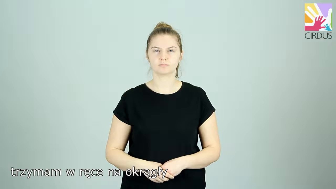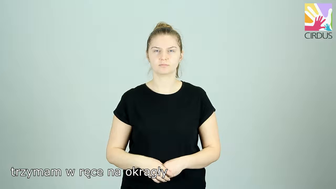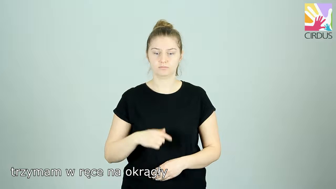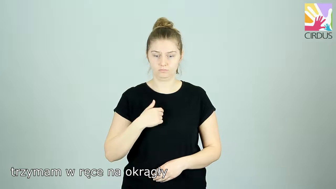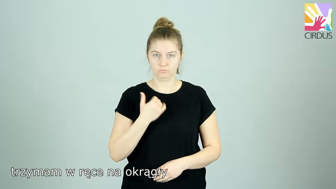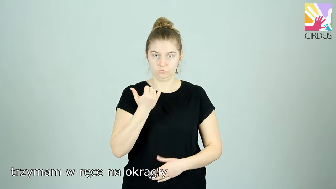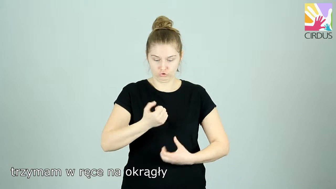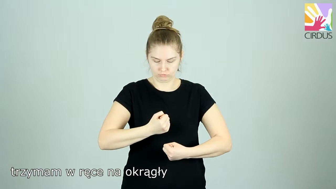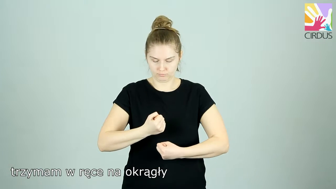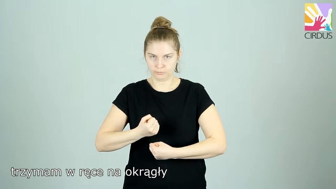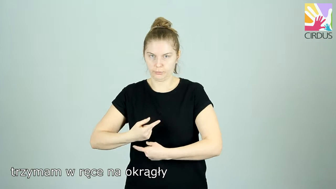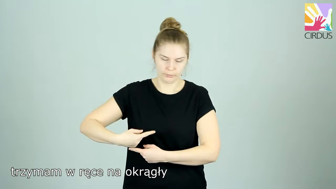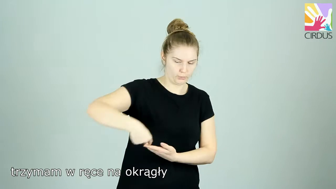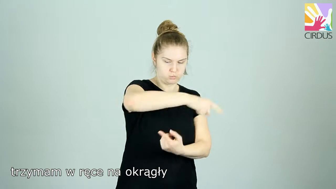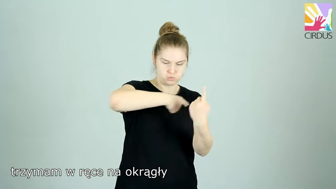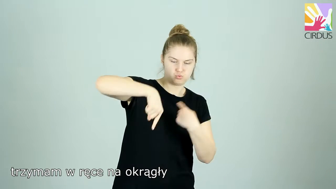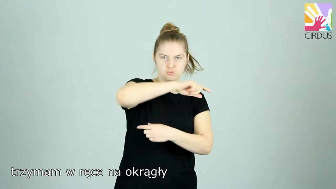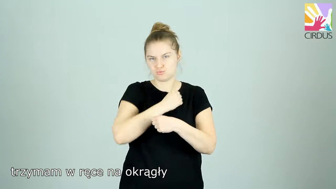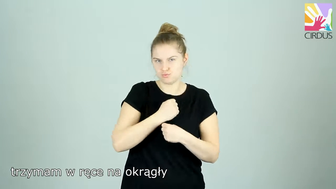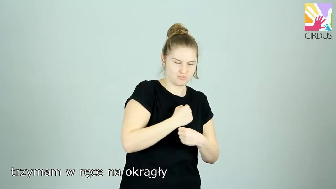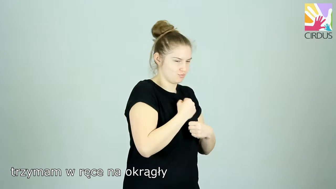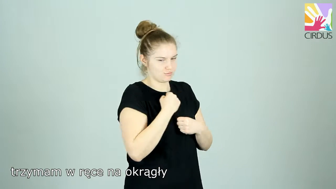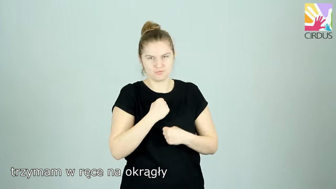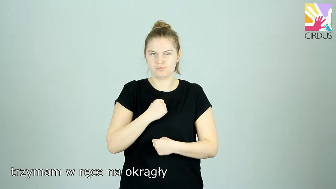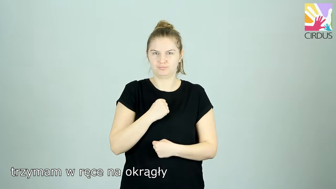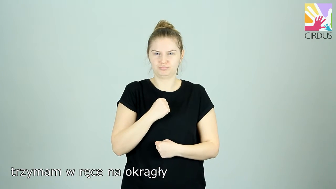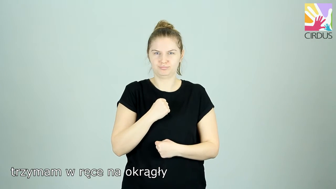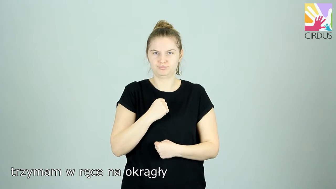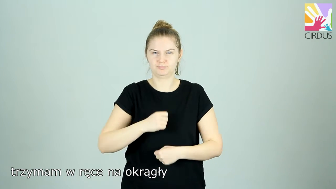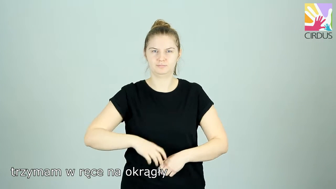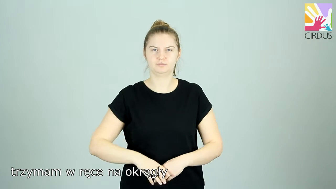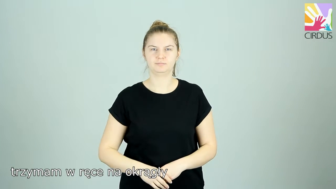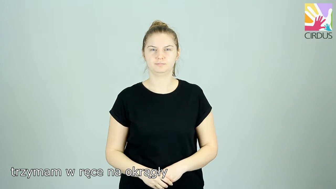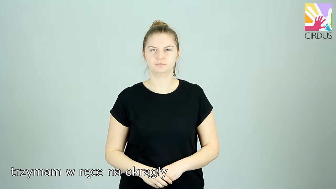trzymam w ręce na okrągły